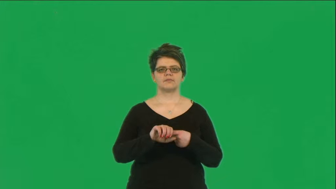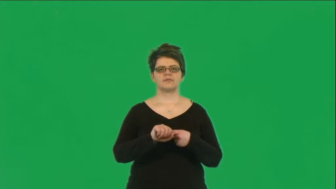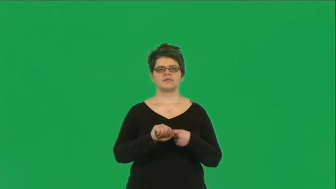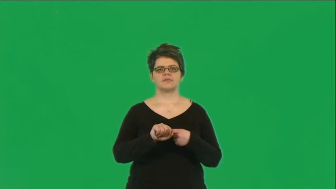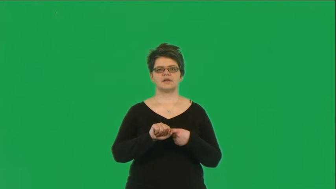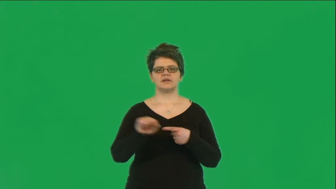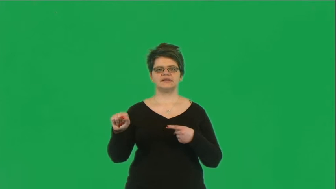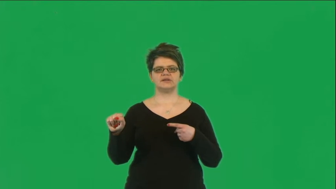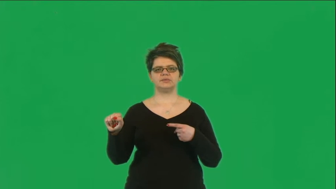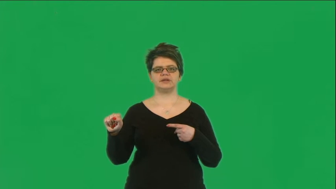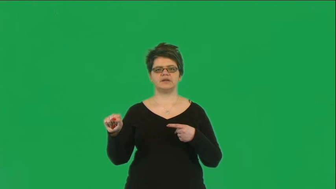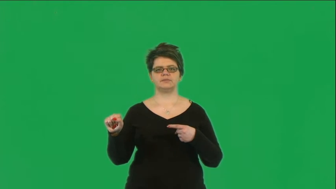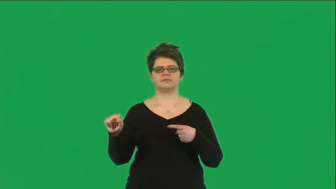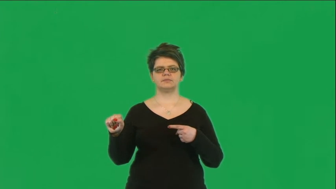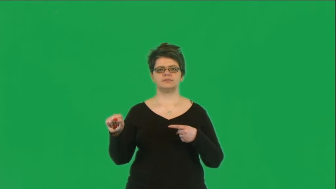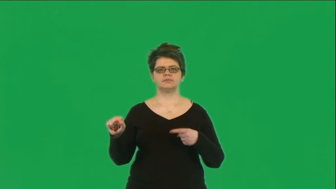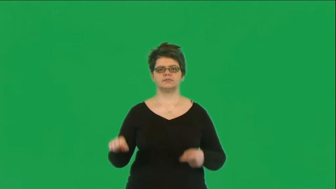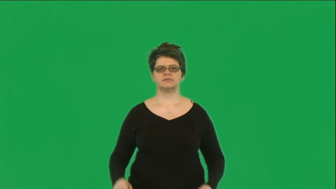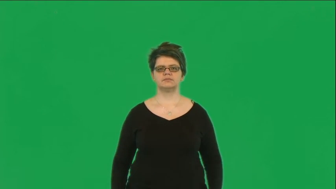dyscyplina